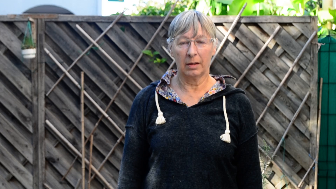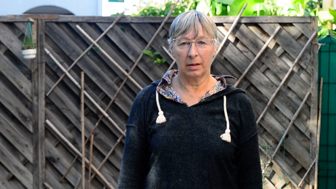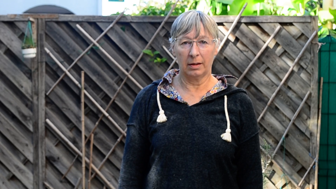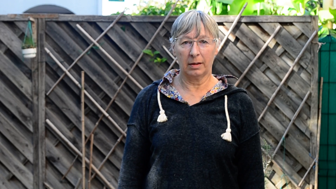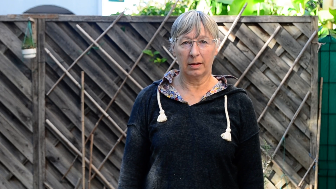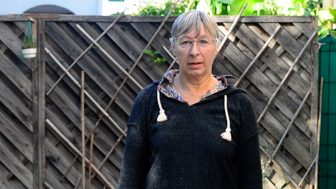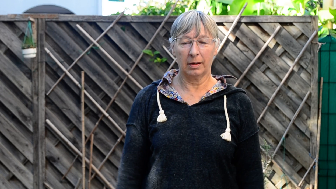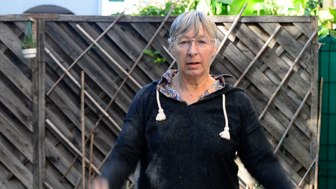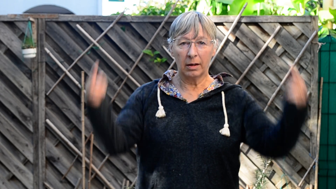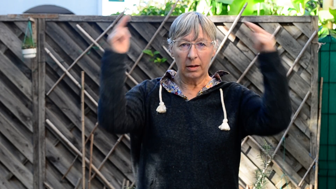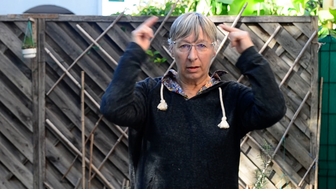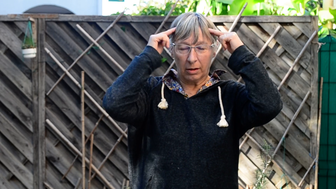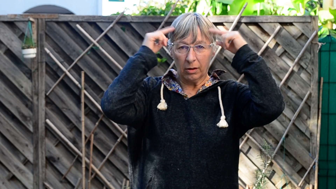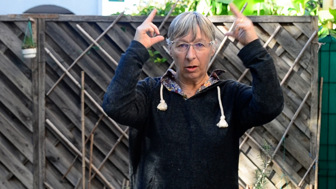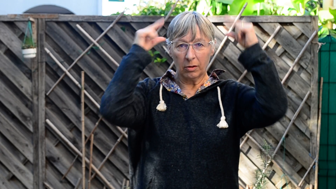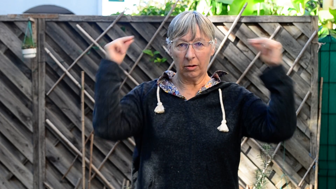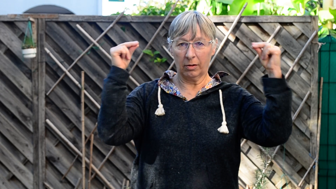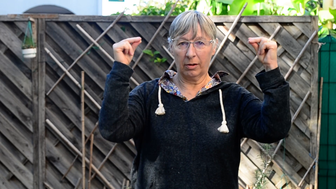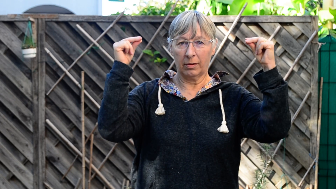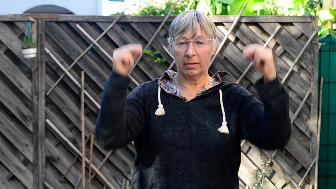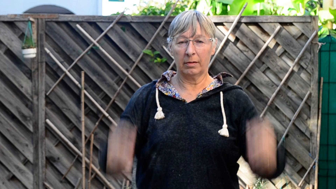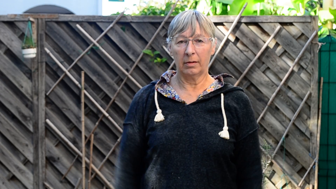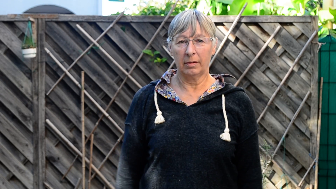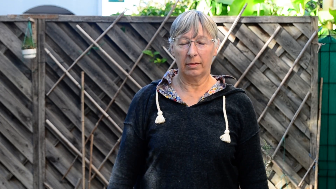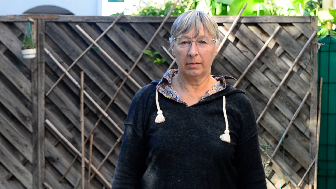Bonnet